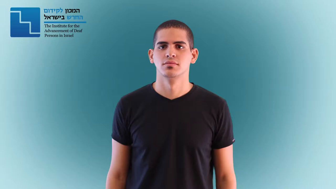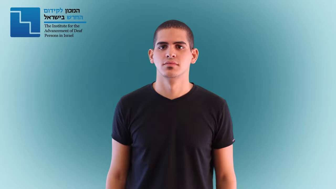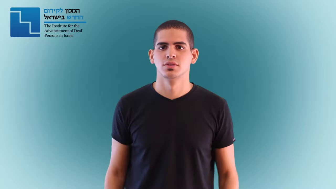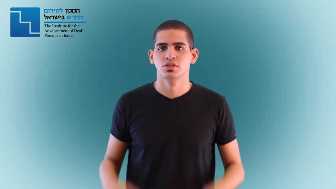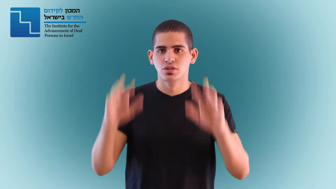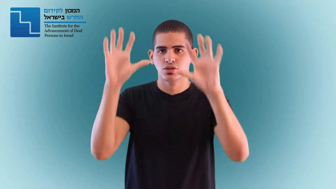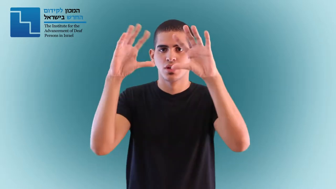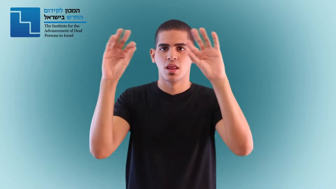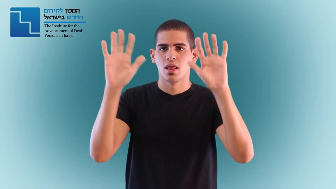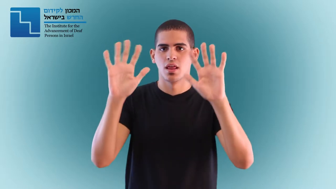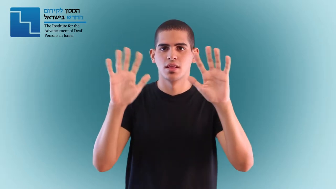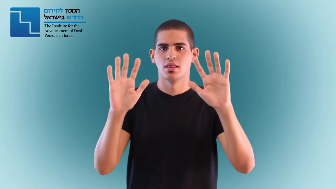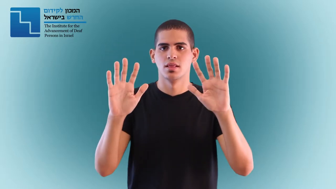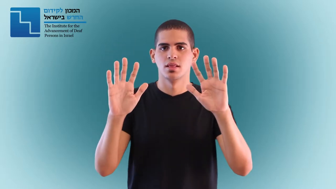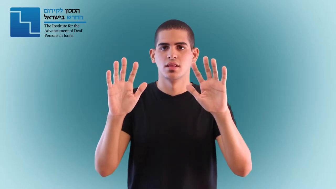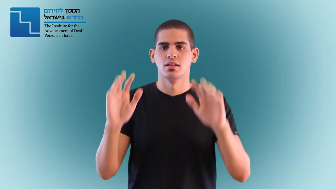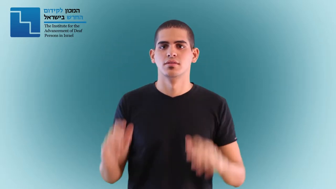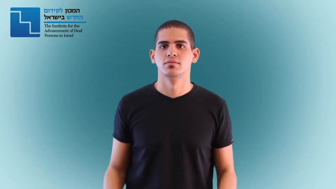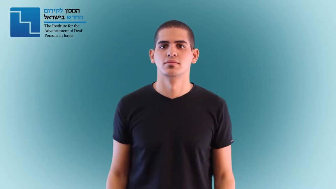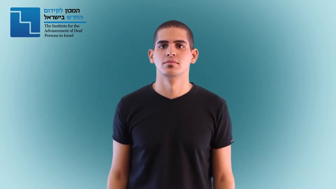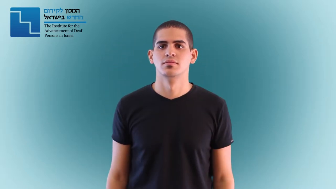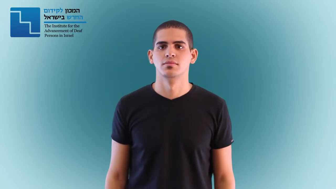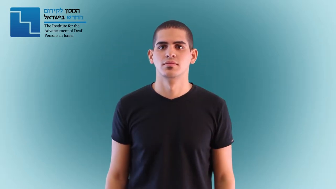שלכת